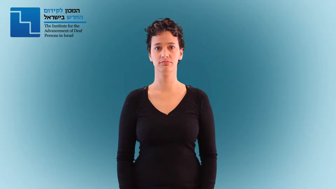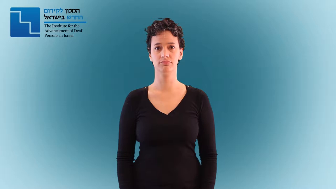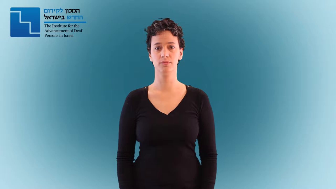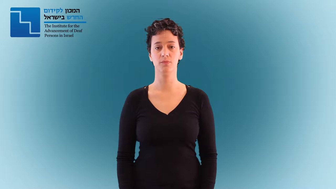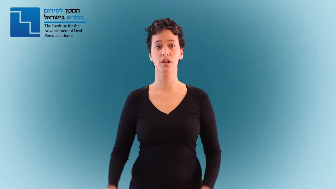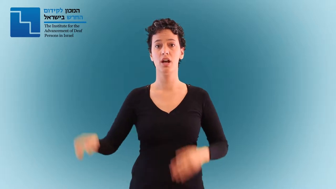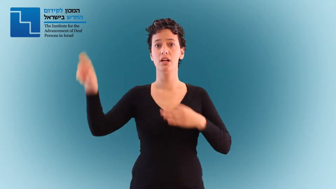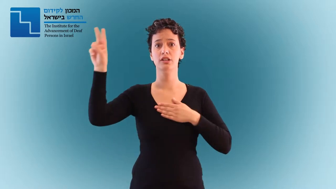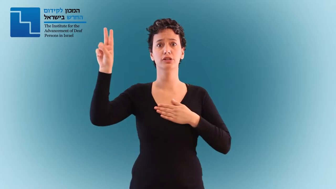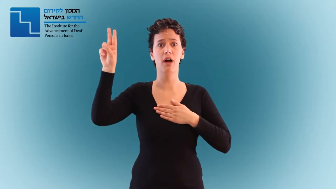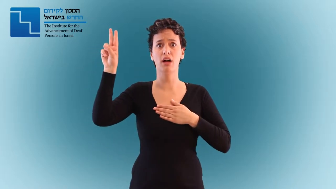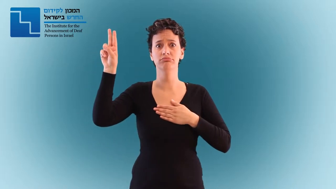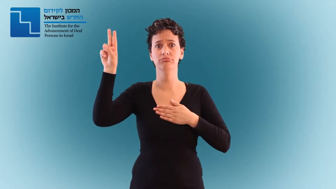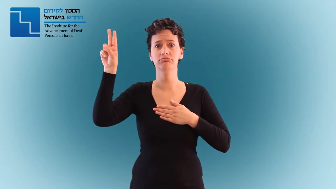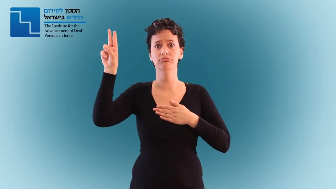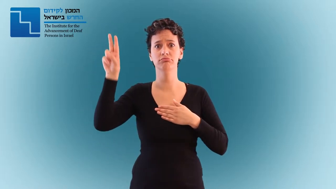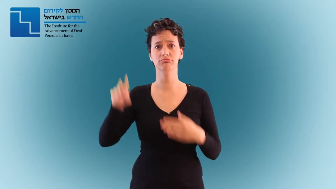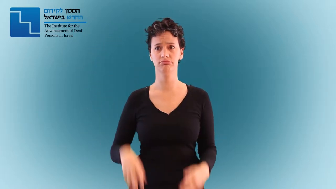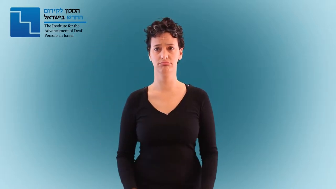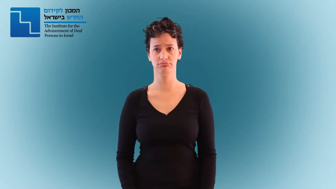נשבע